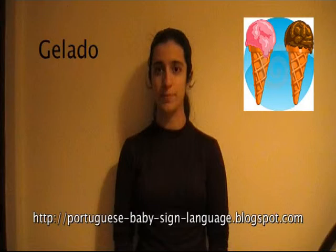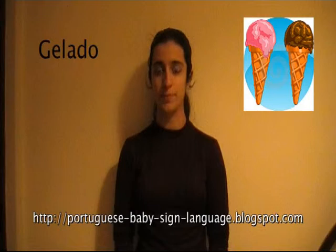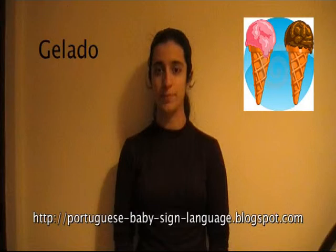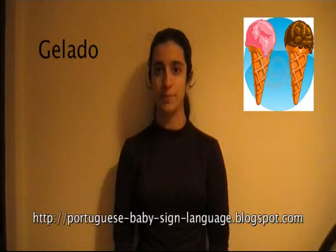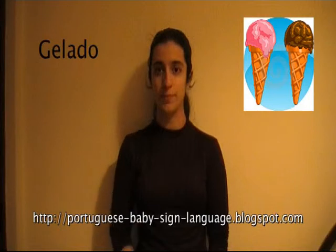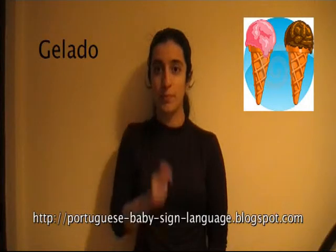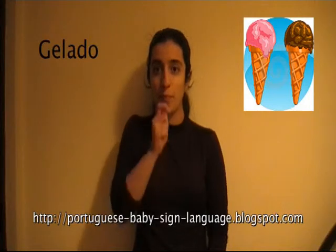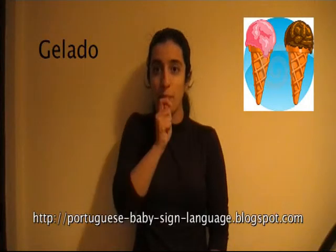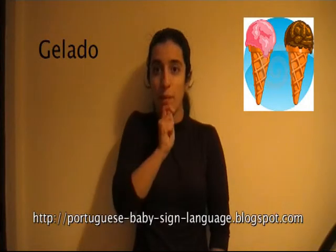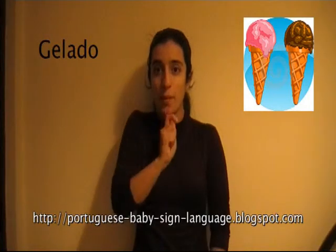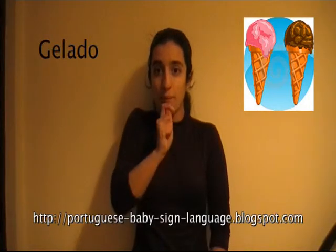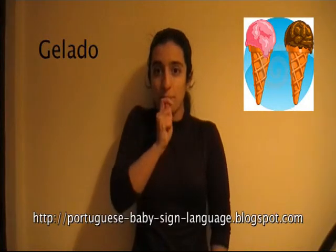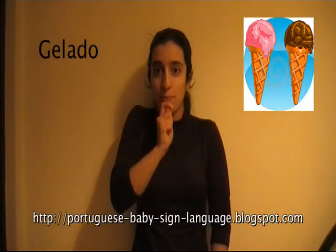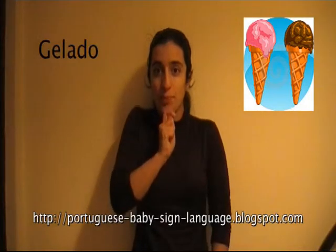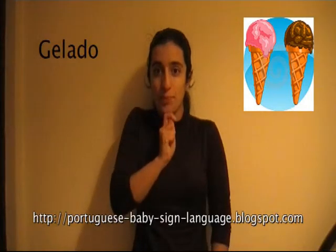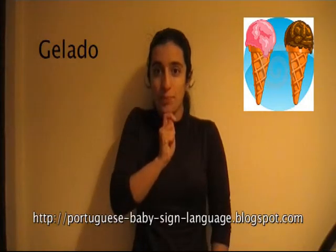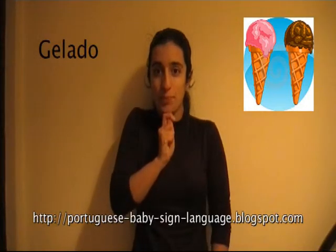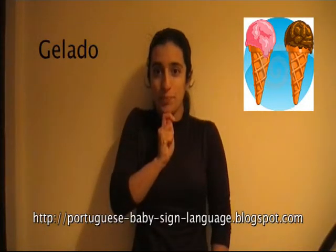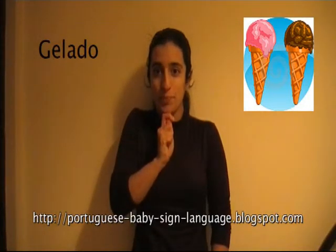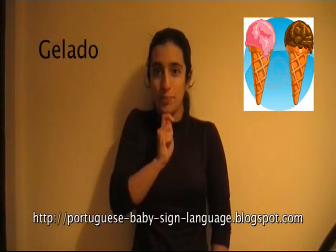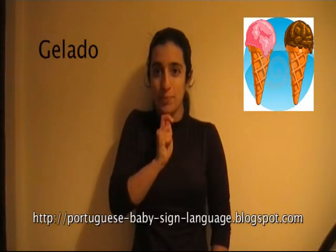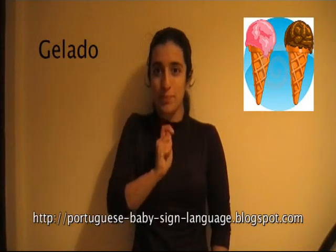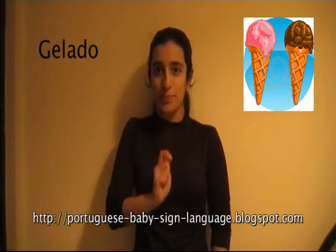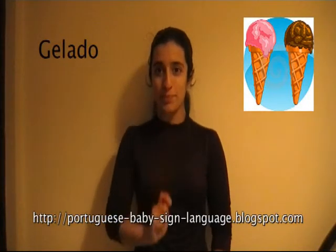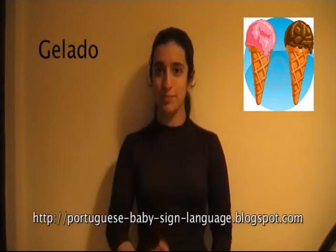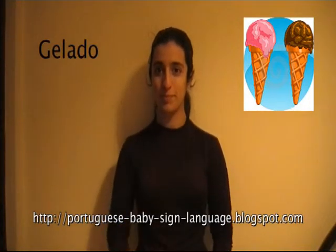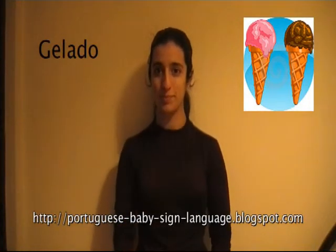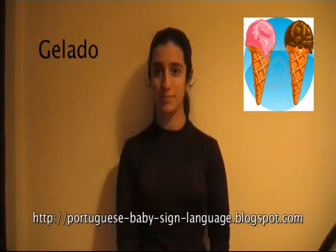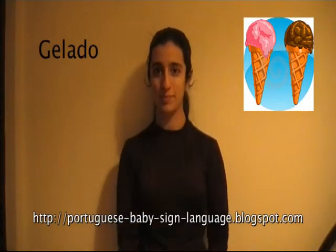gelado